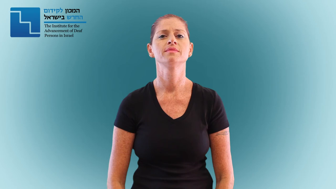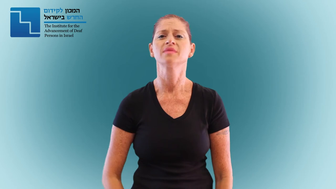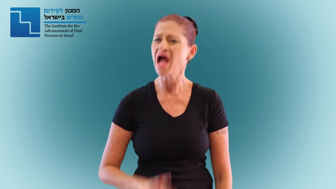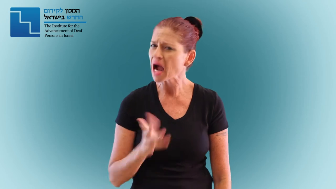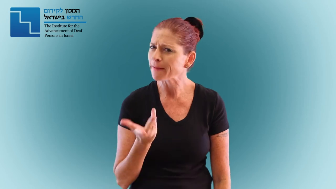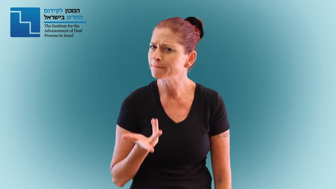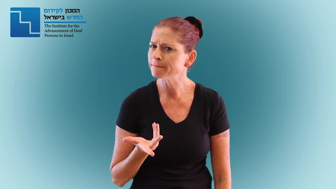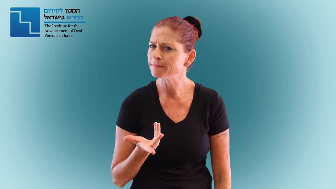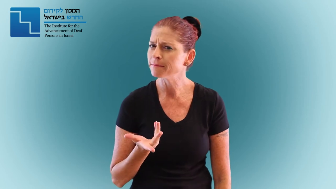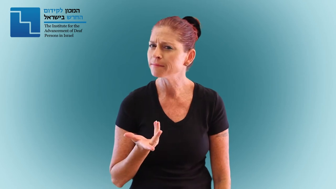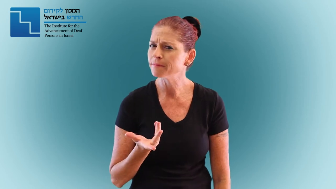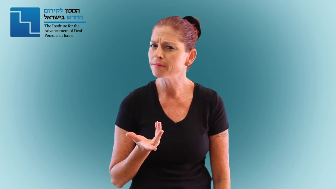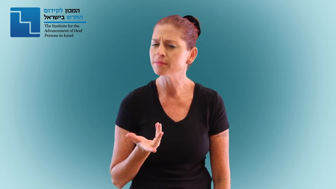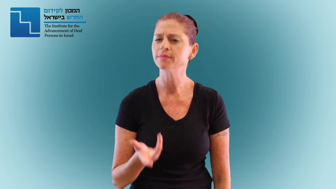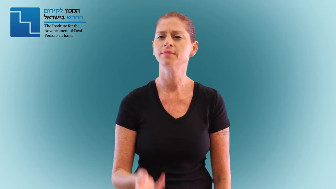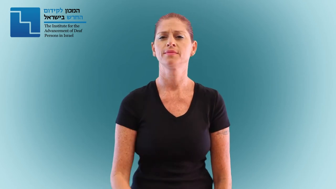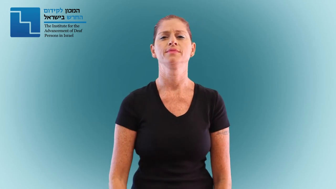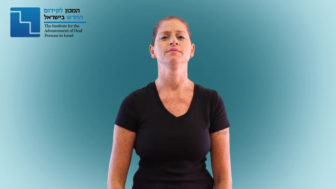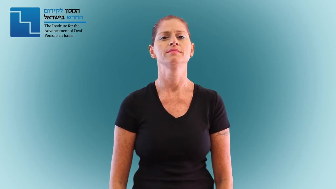האִם